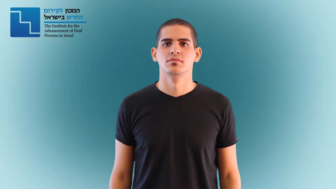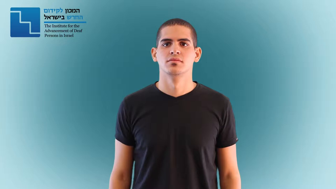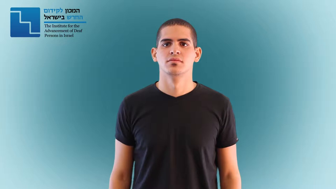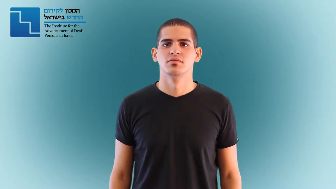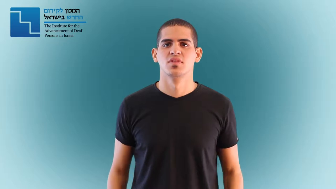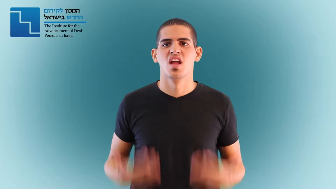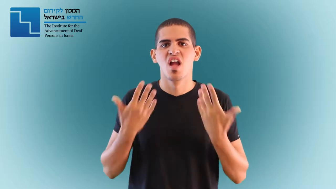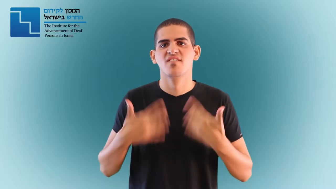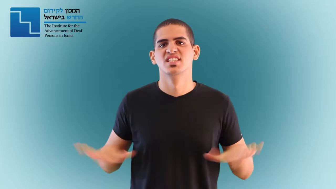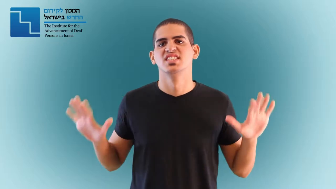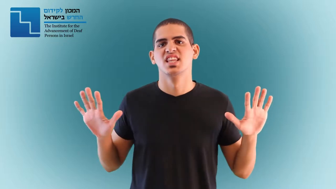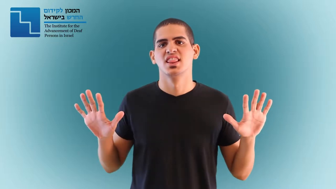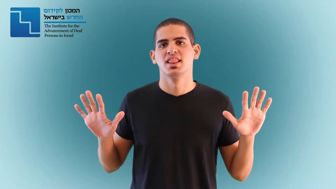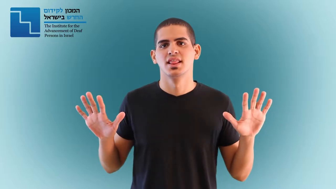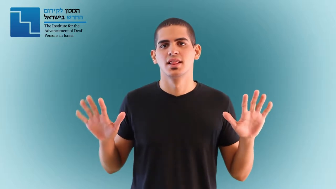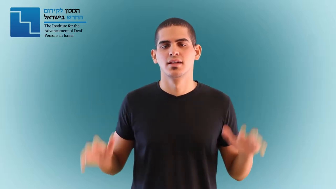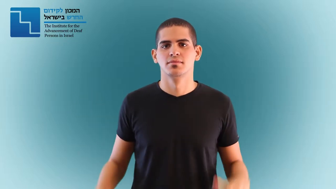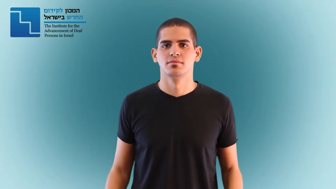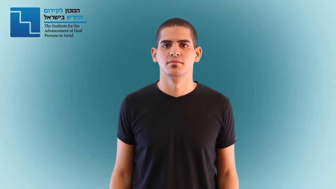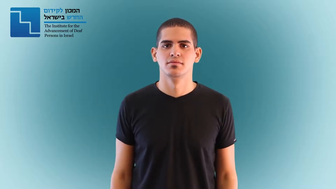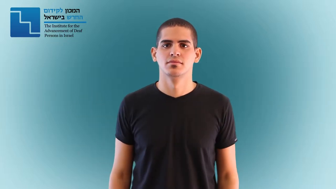להפסיד